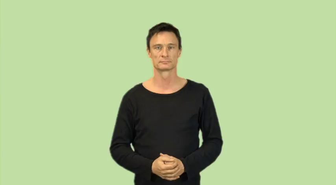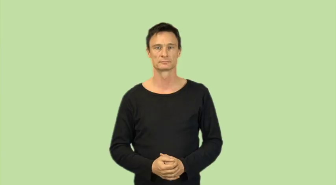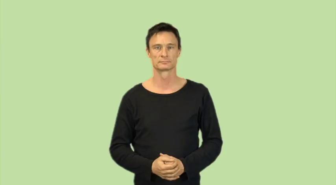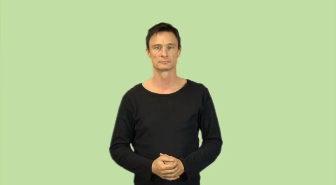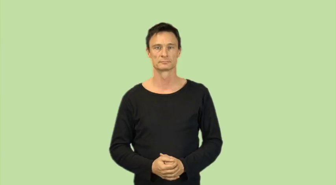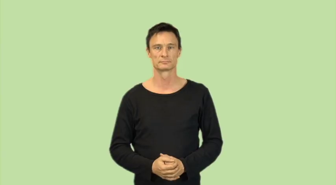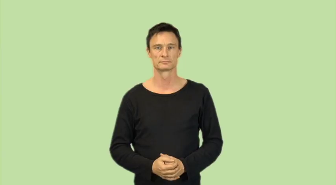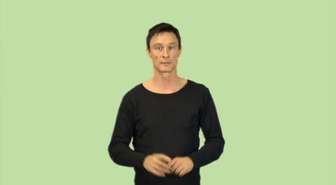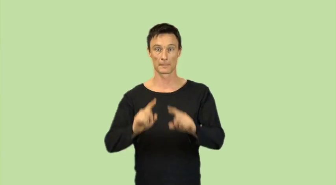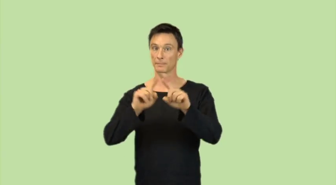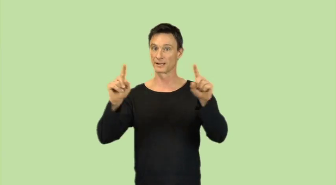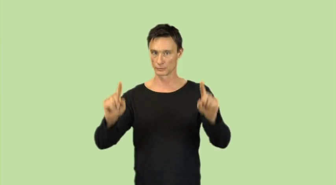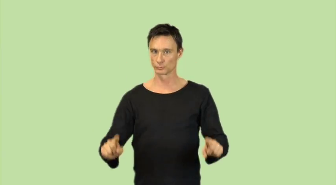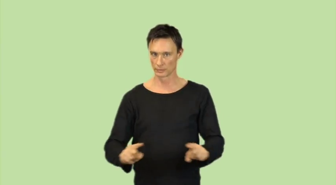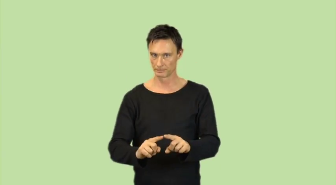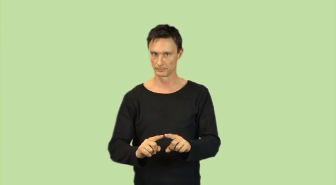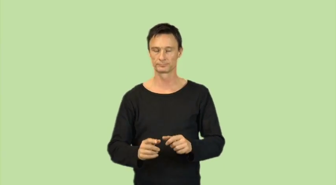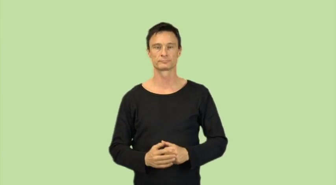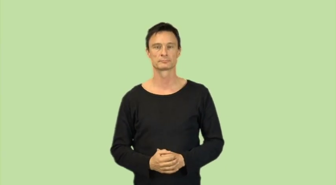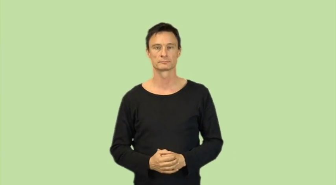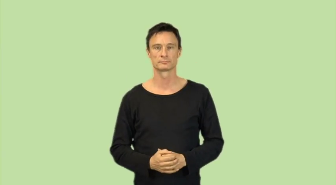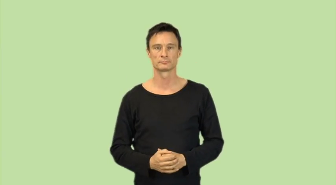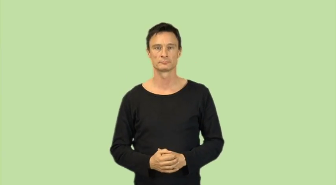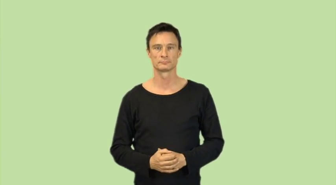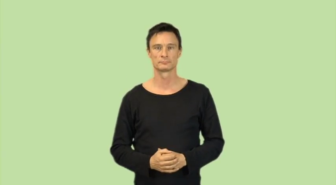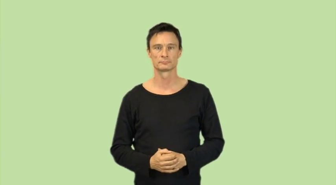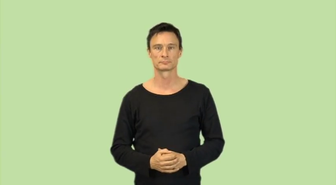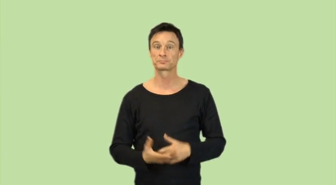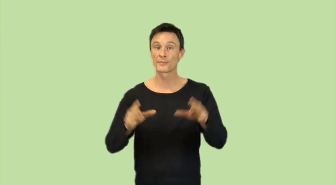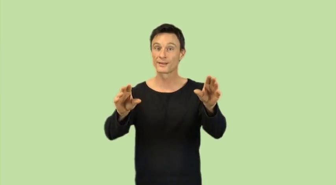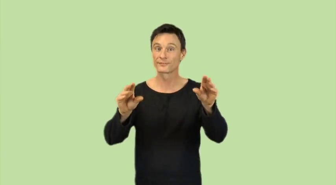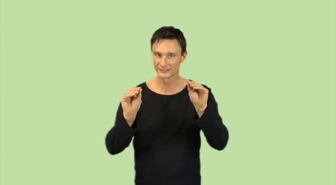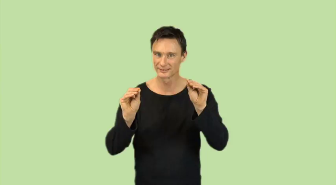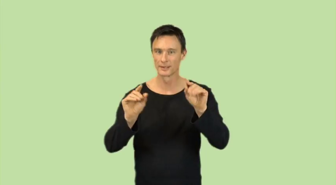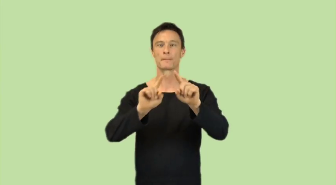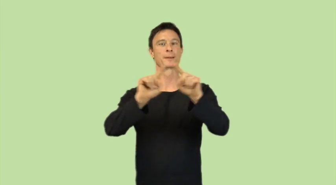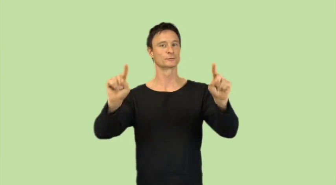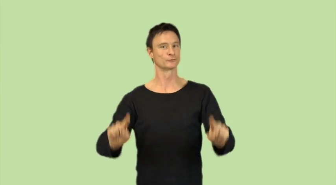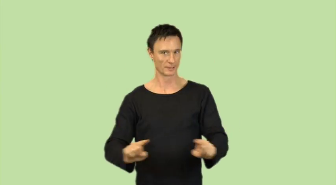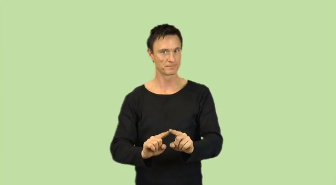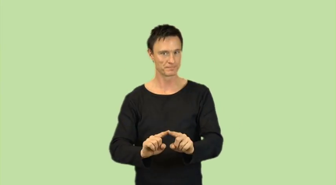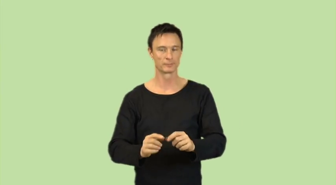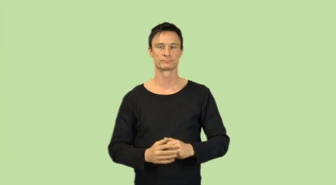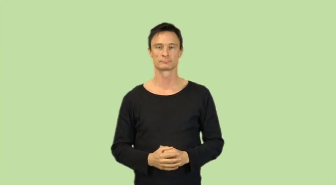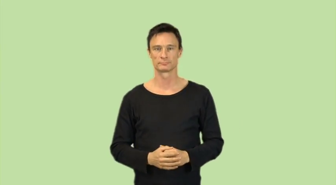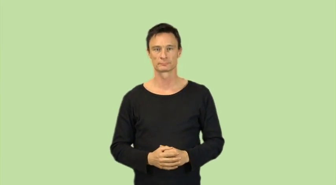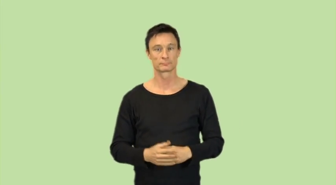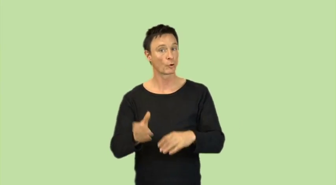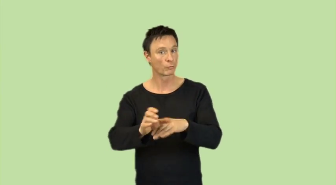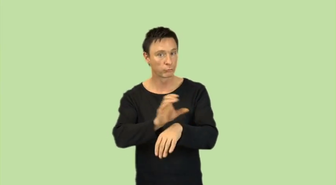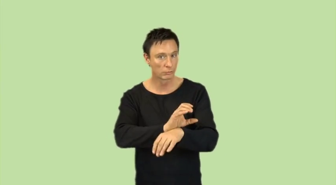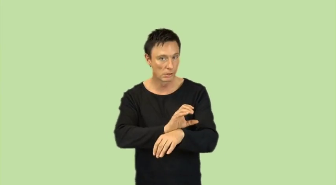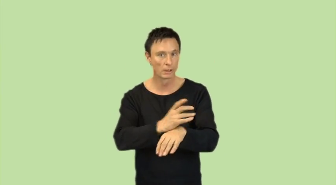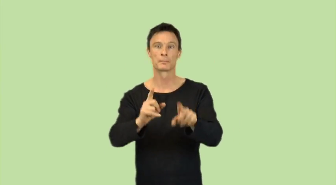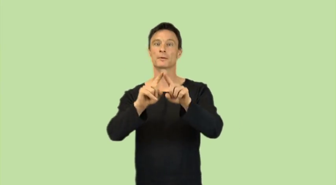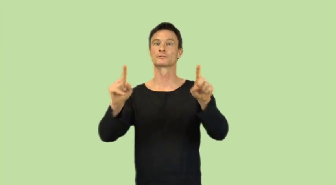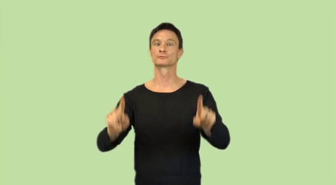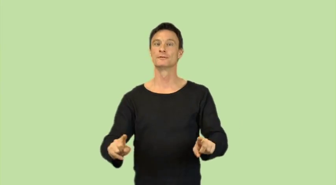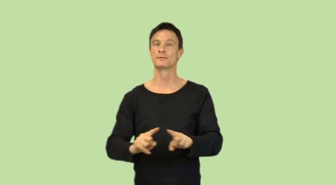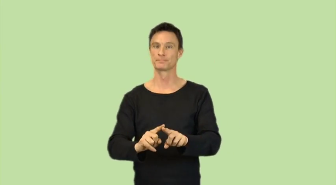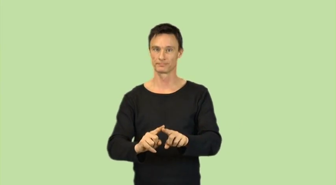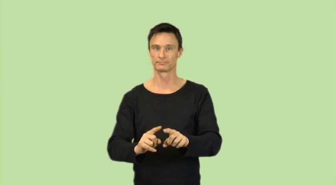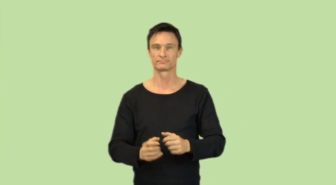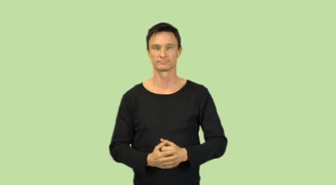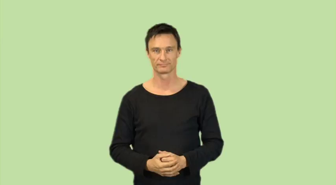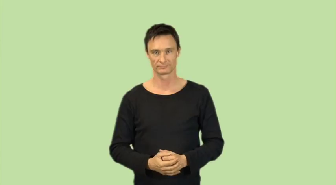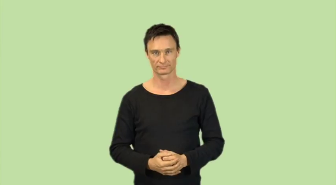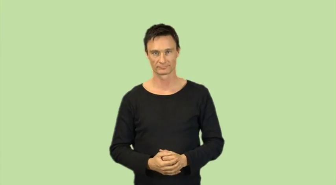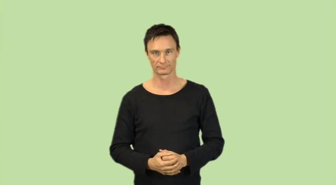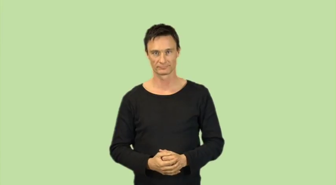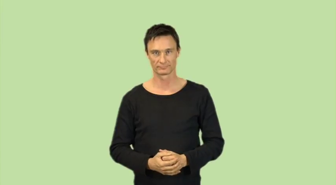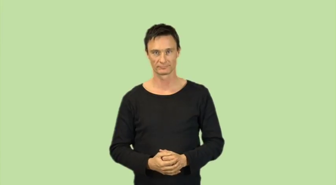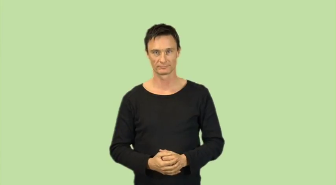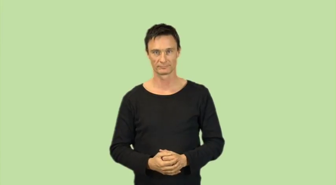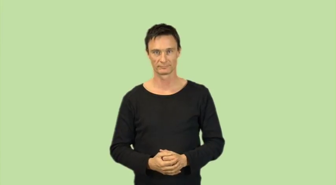Bildschirm